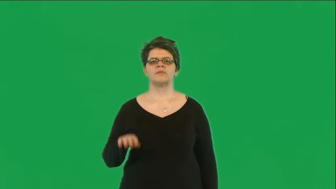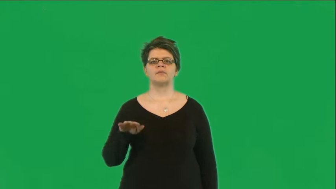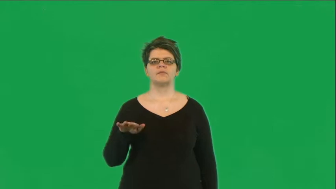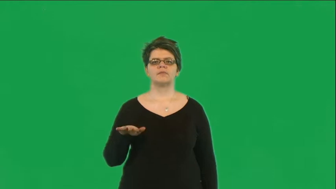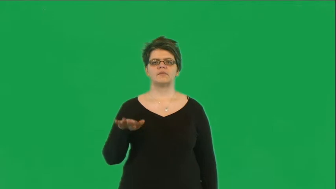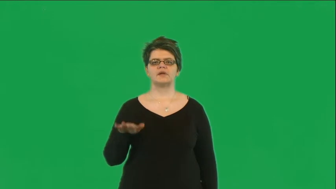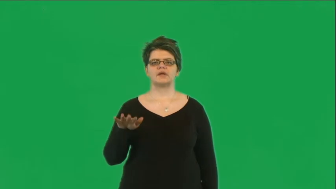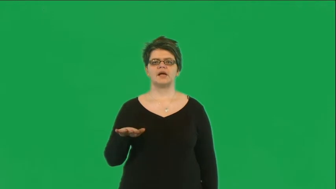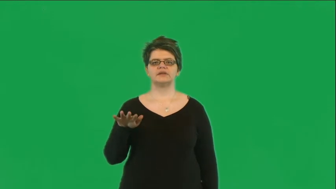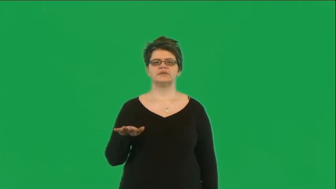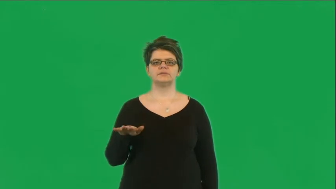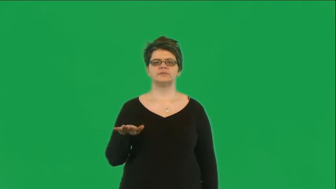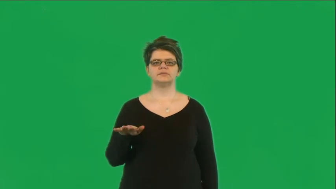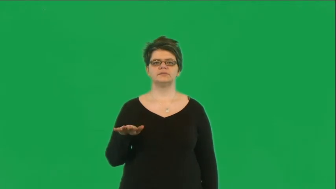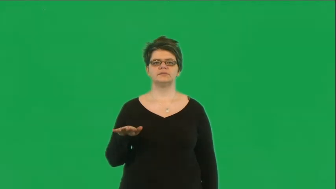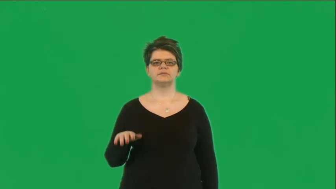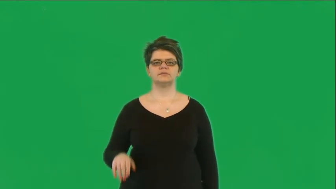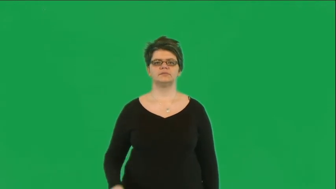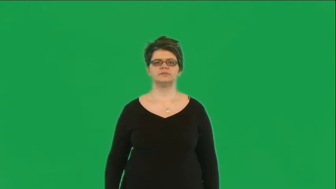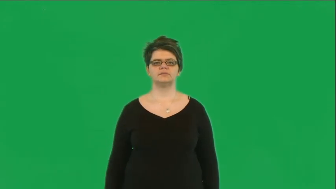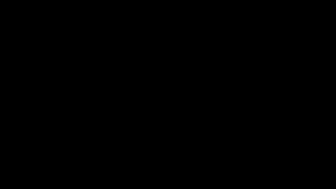drgać